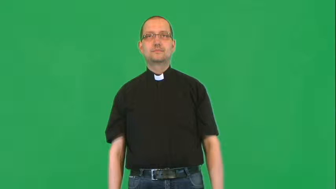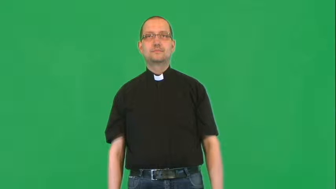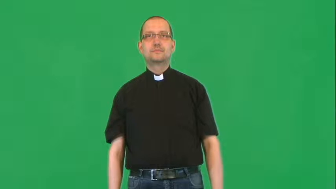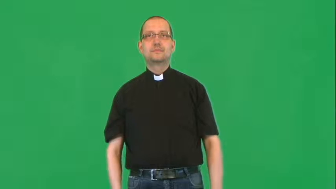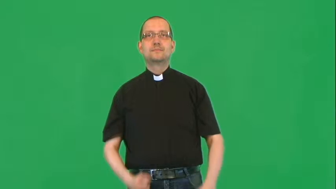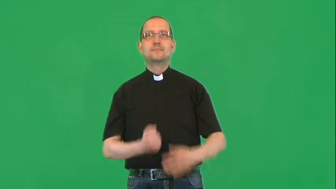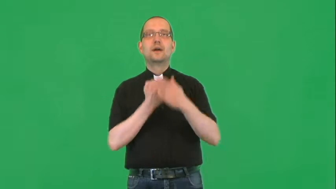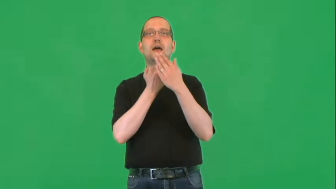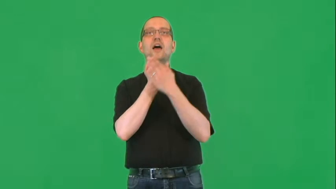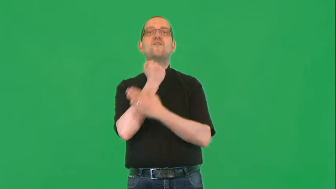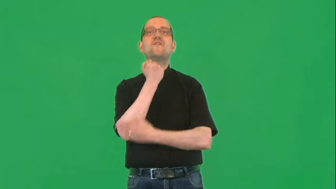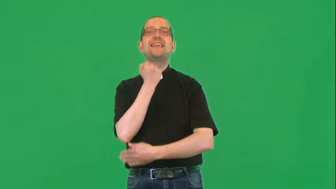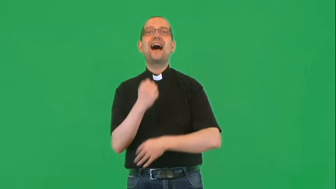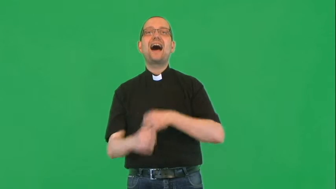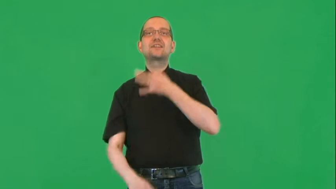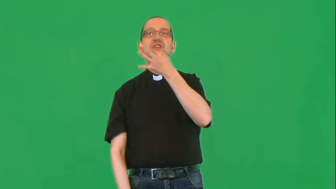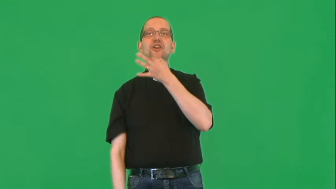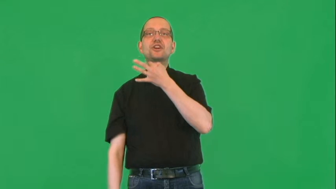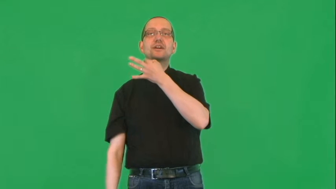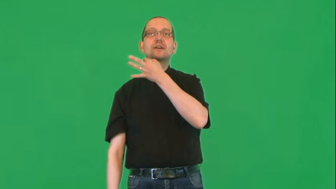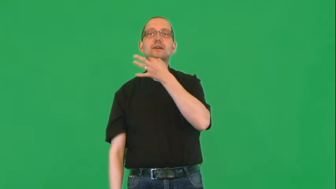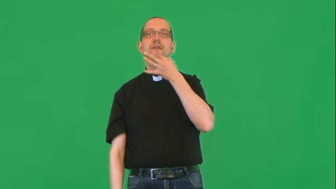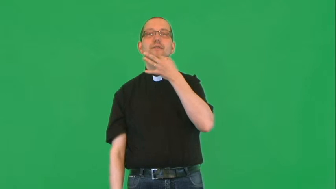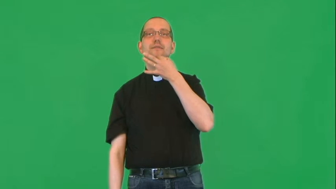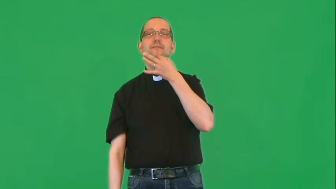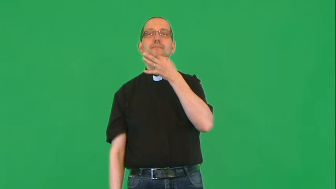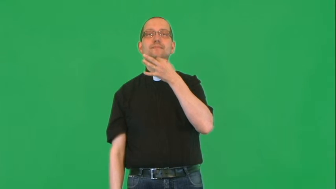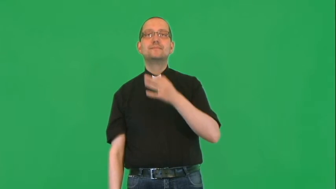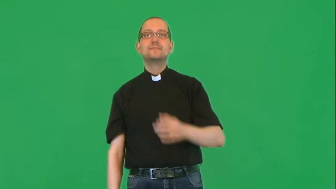wiatyk